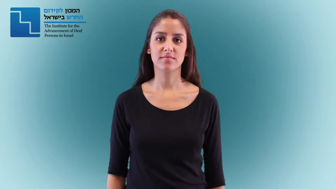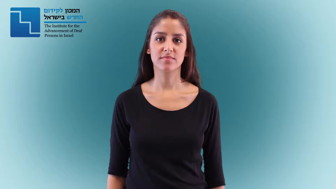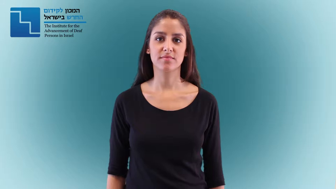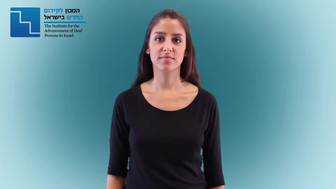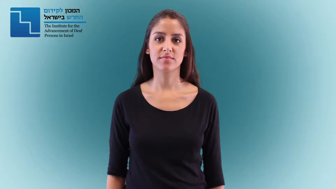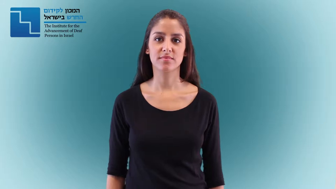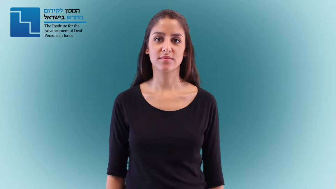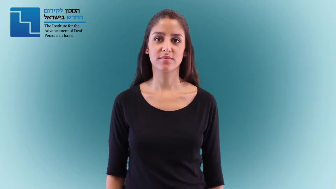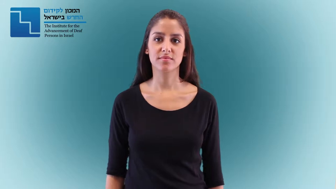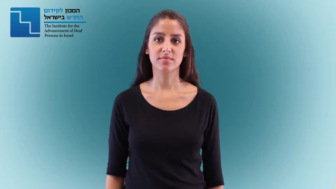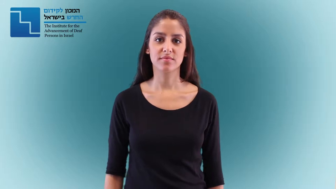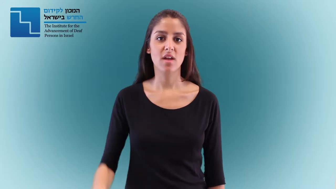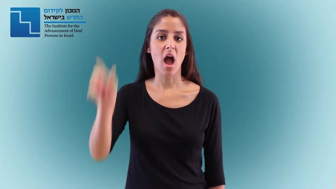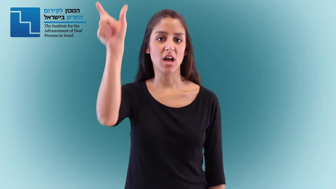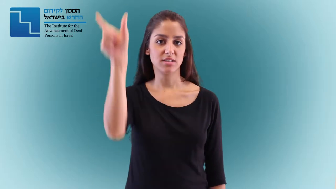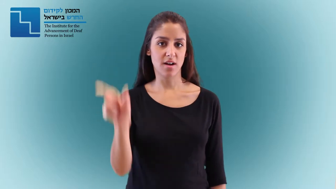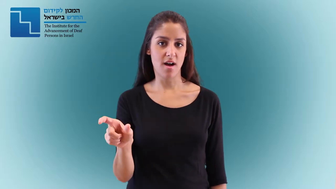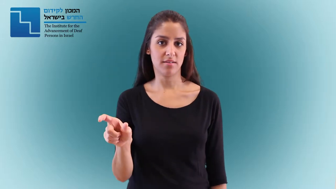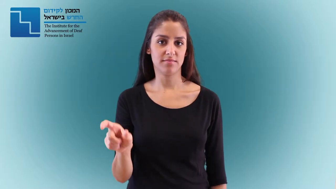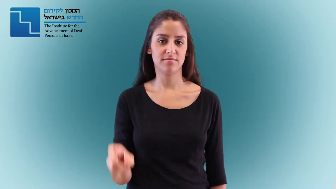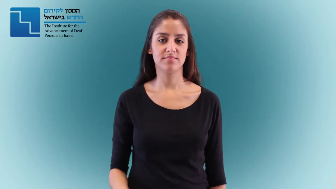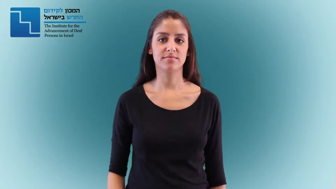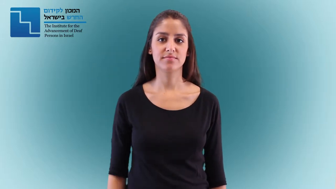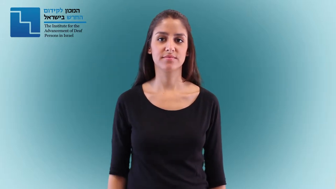אזרח